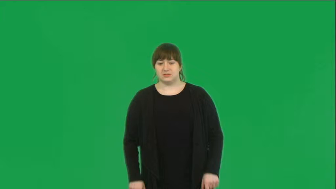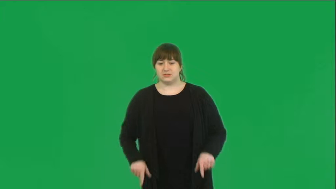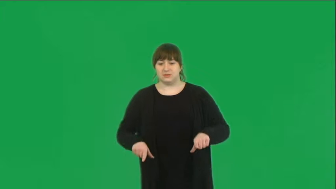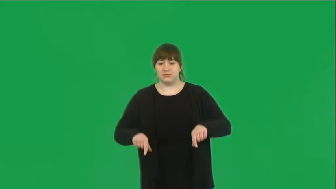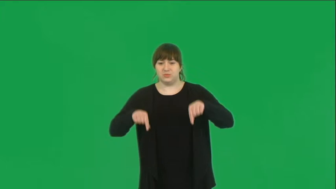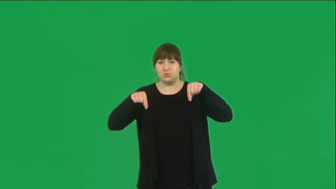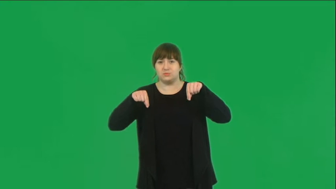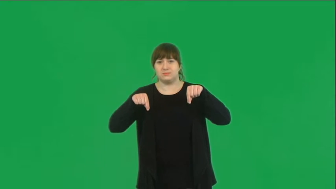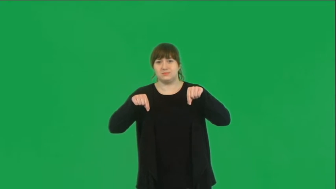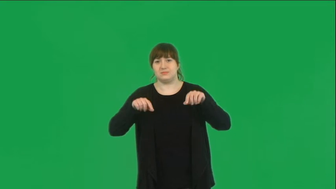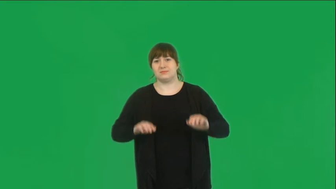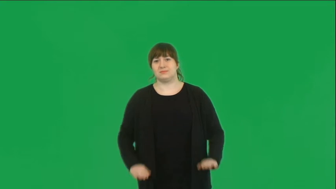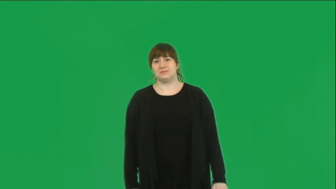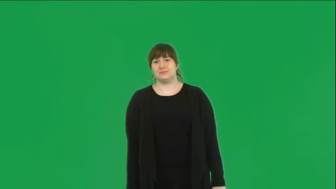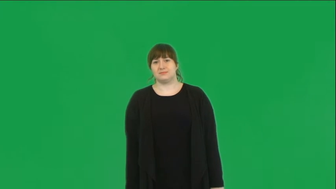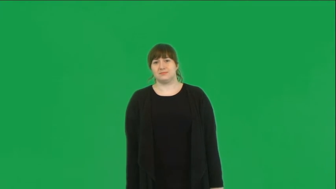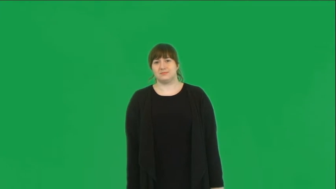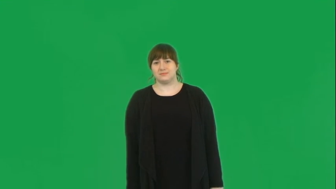wybór